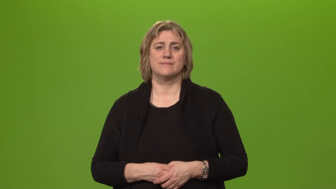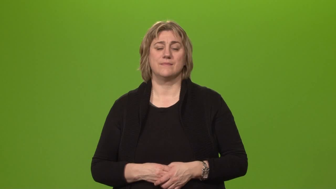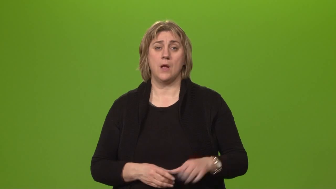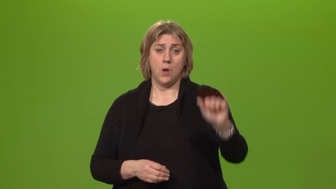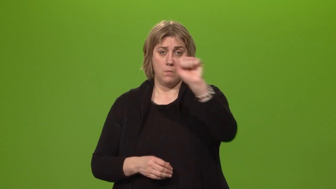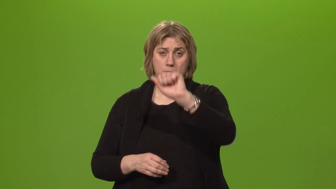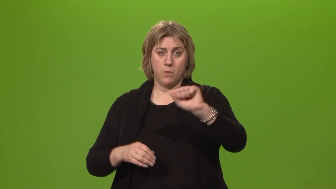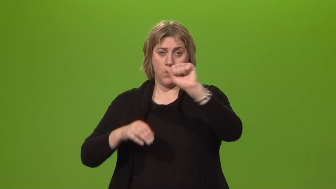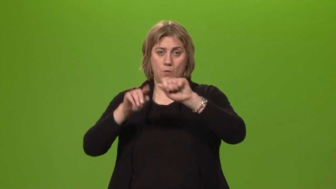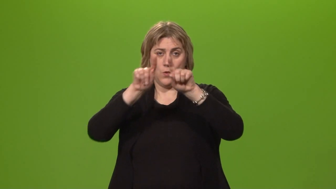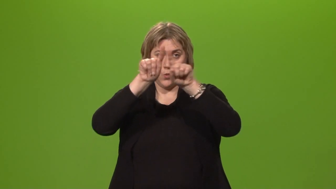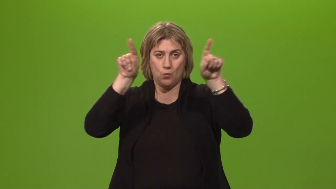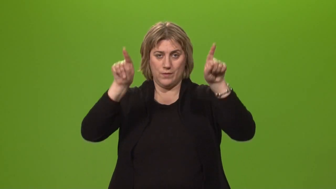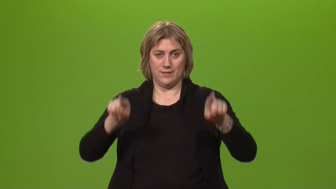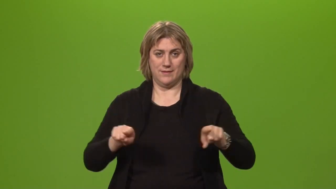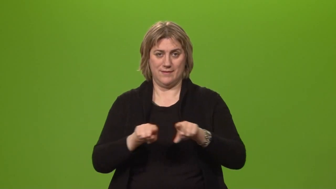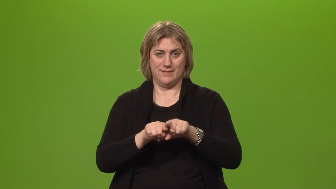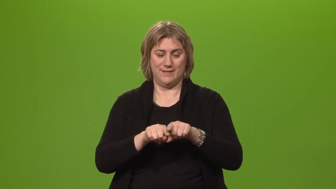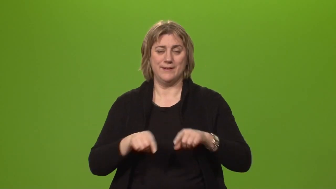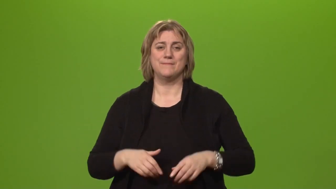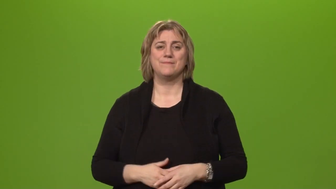Bónklútur